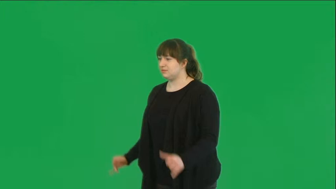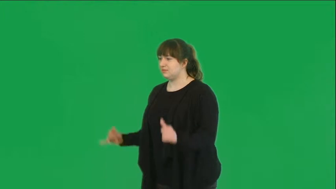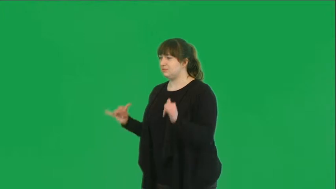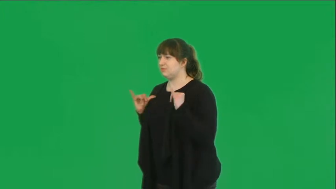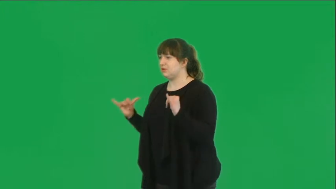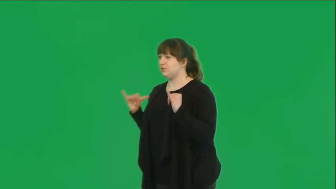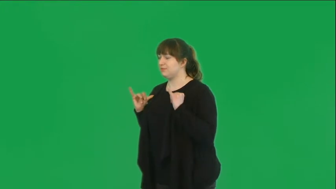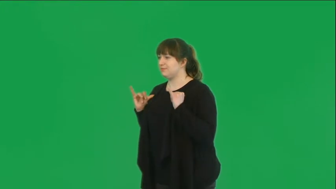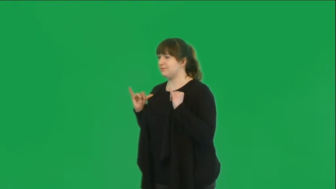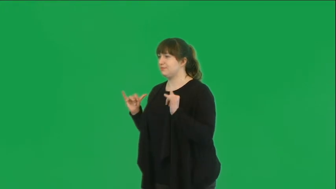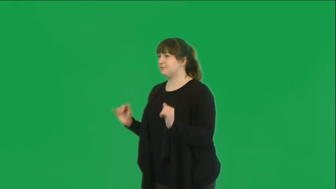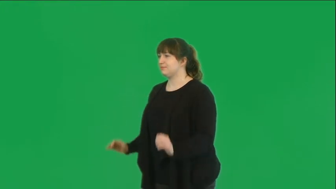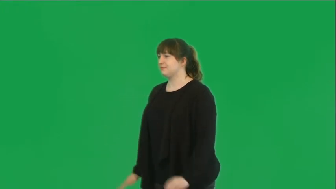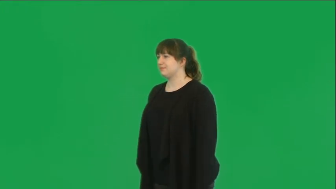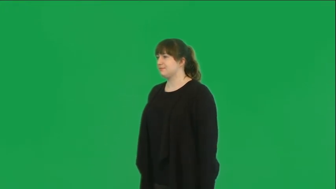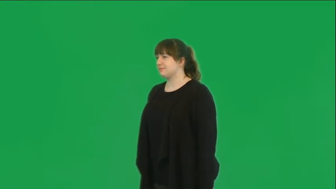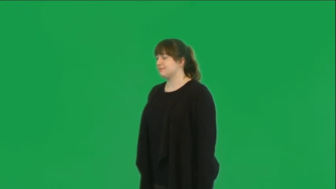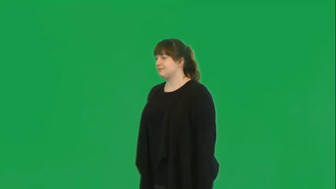wygodny